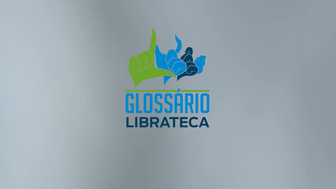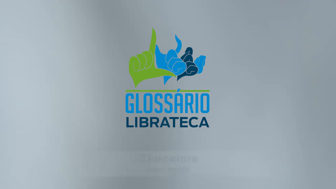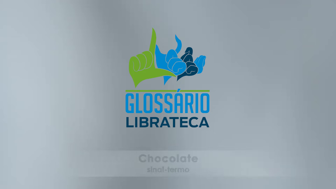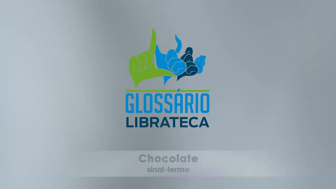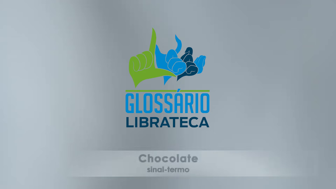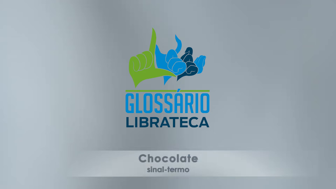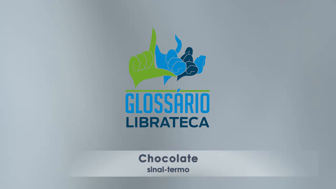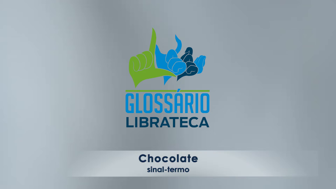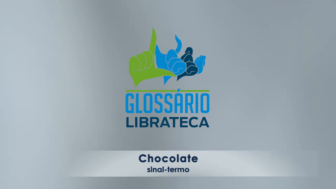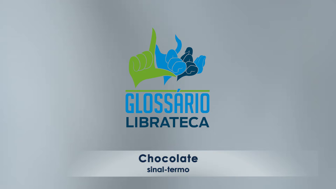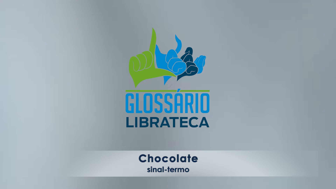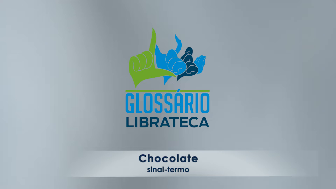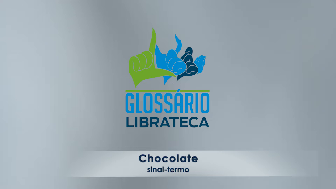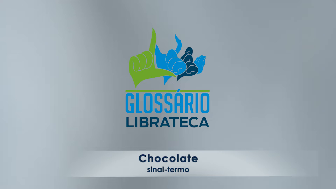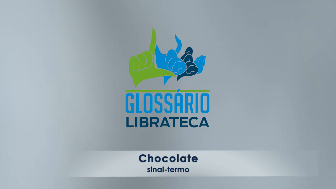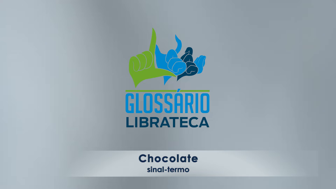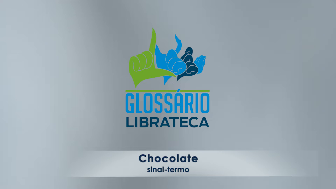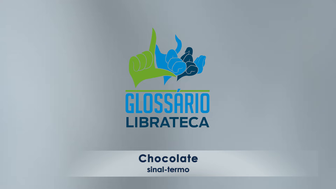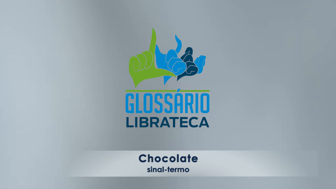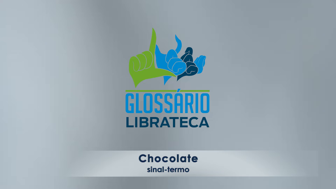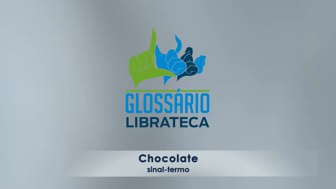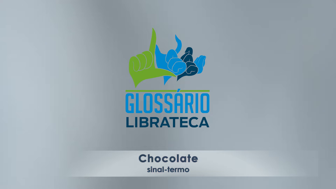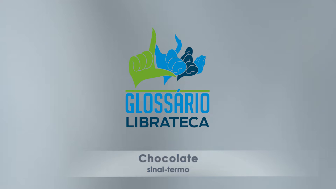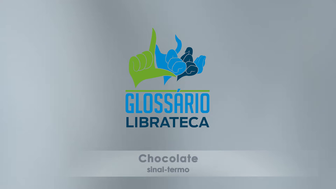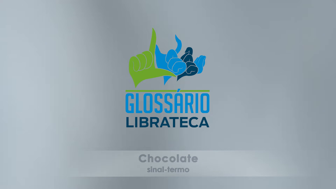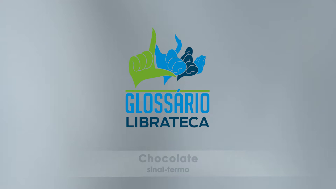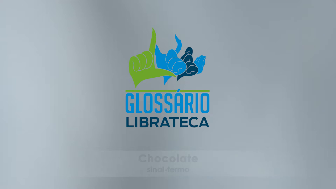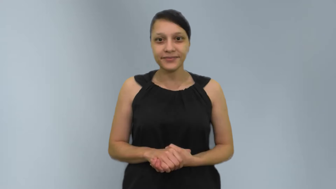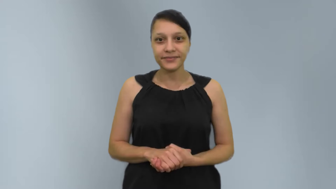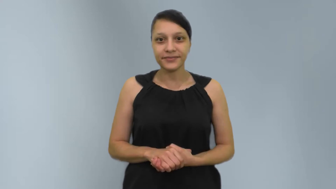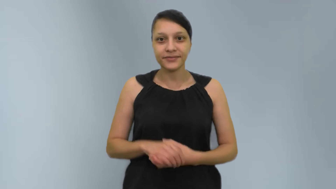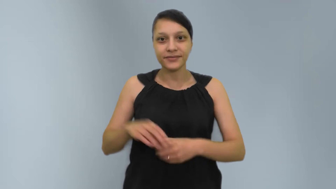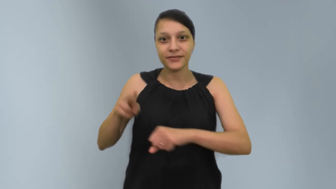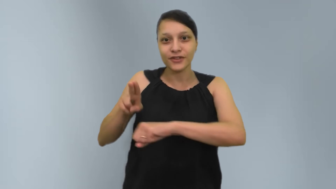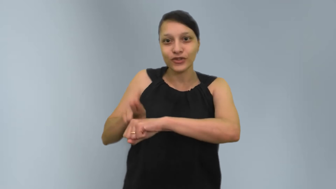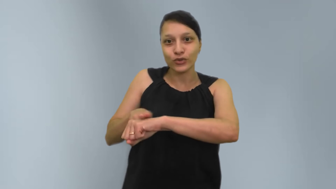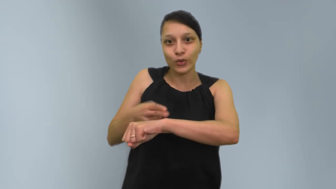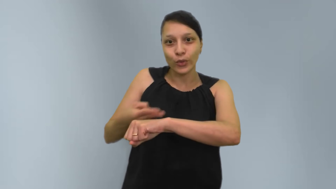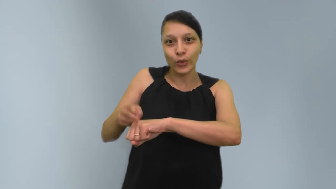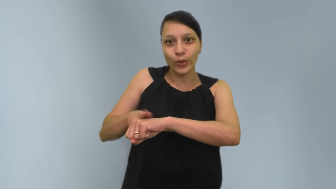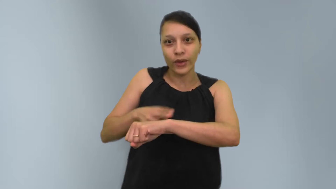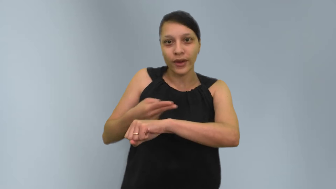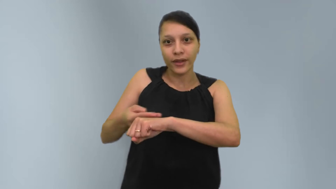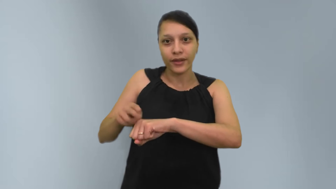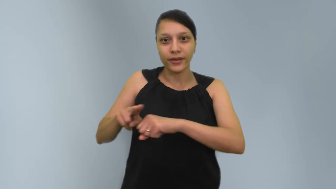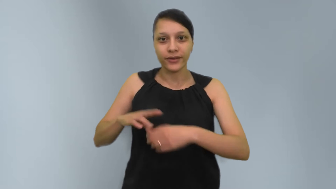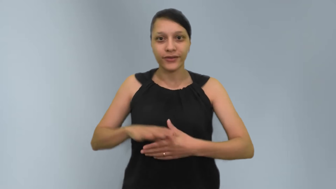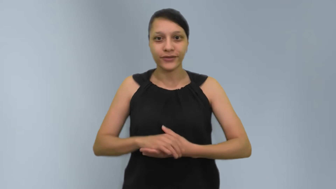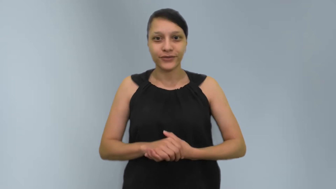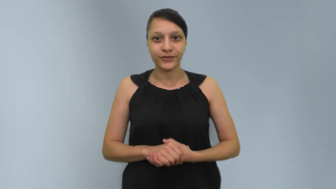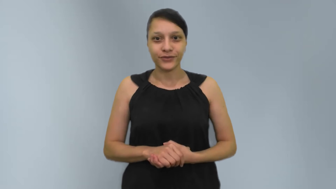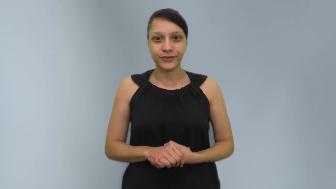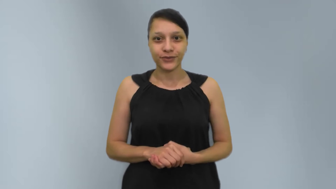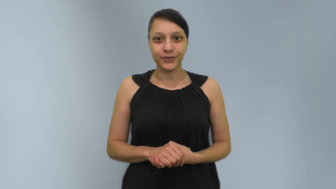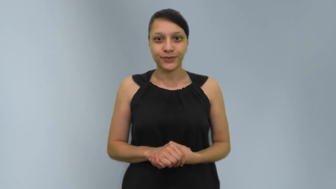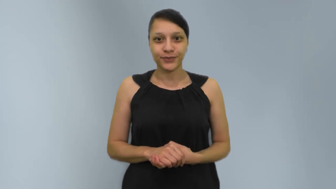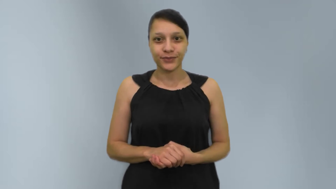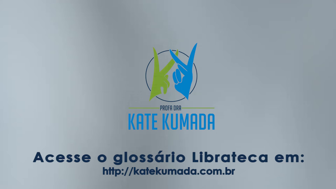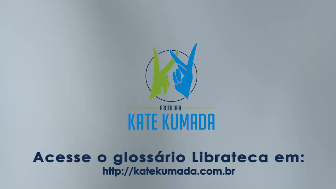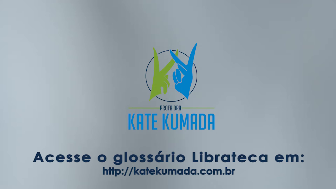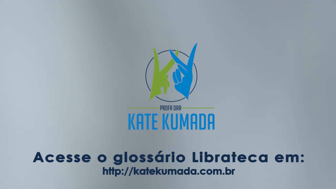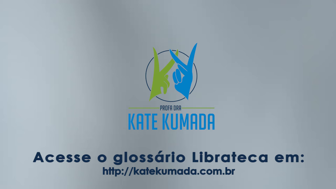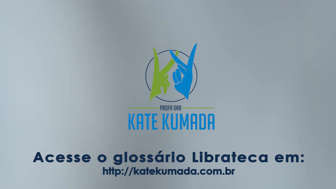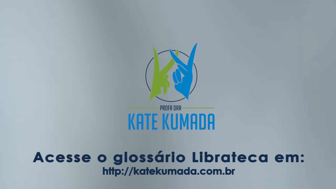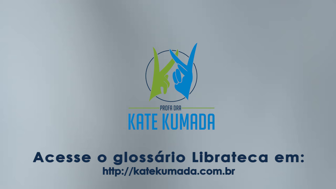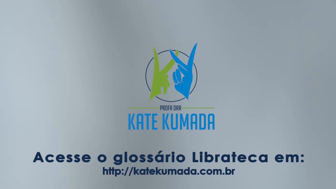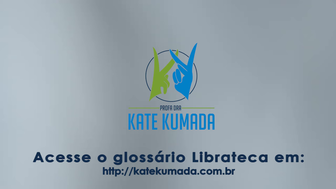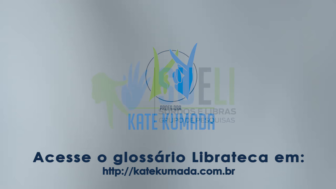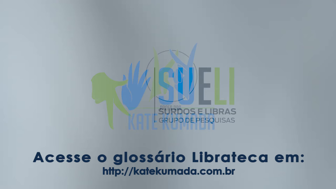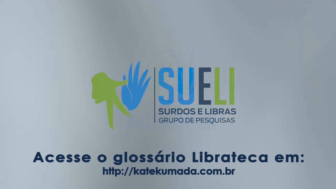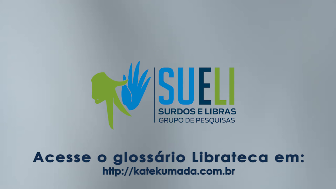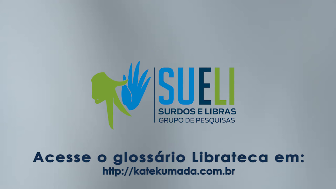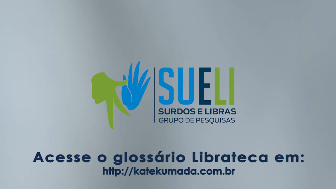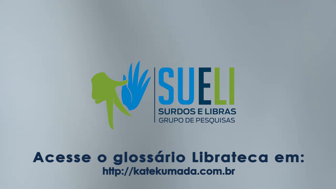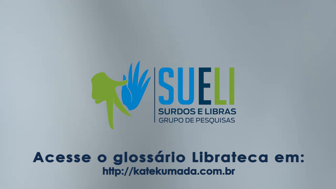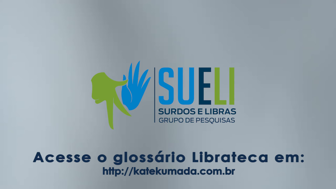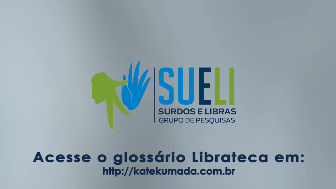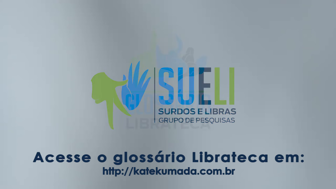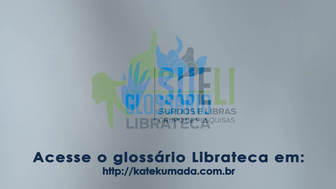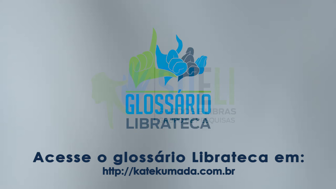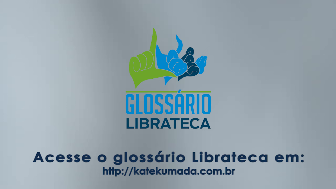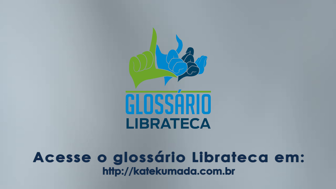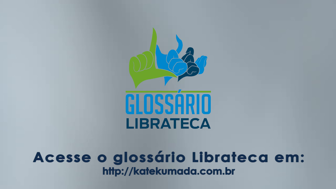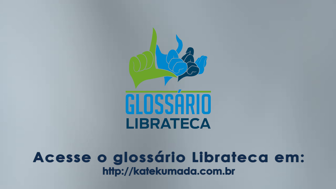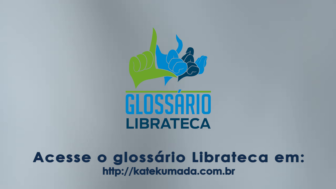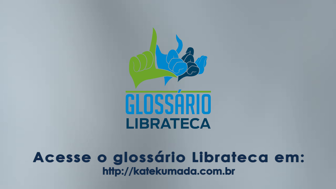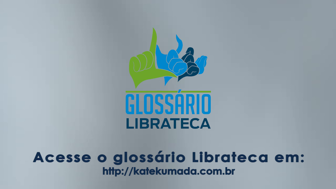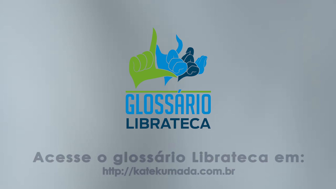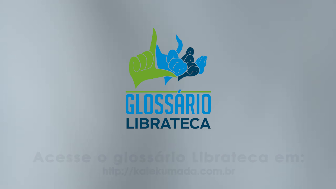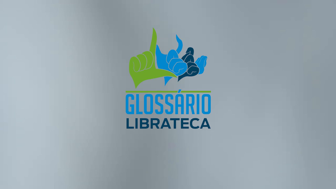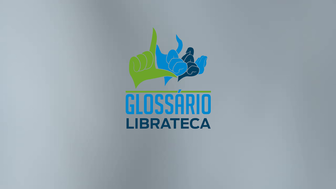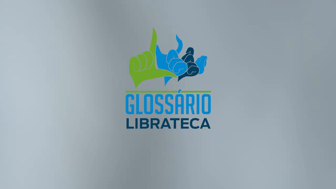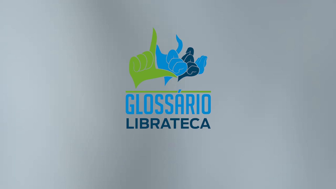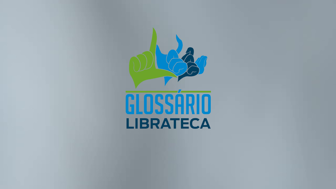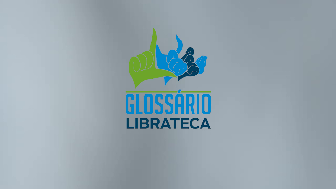Chocolate